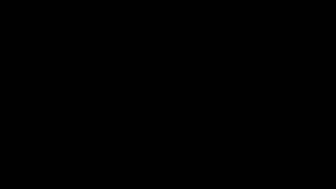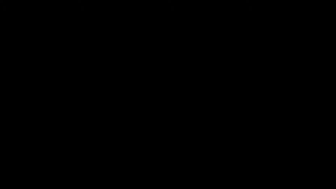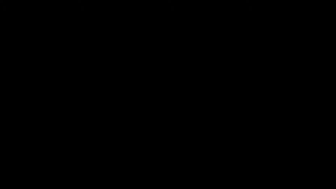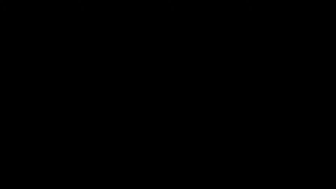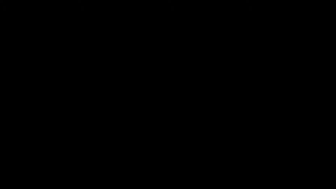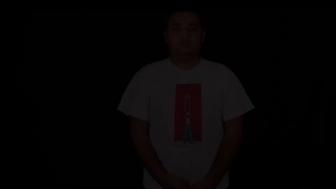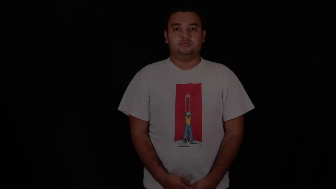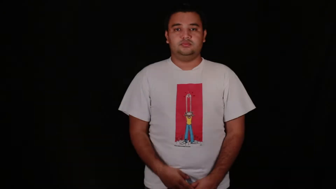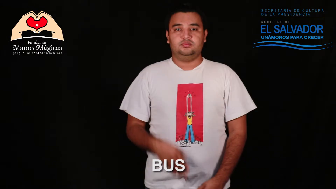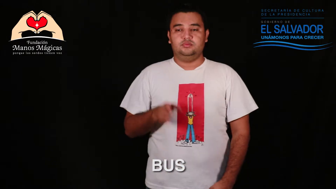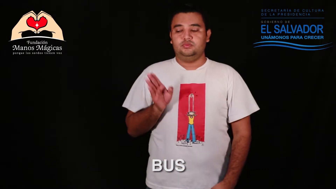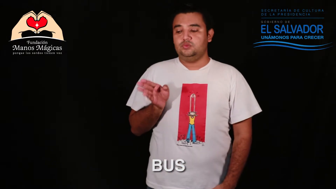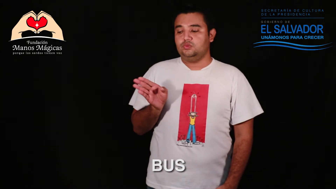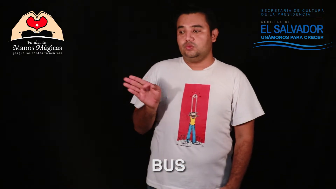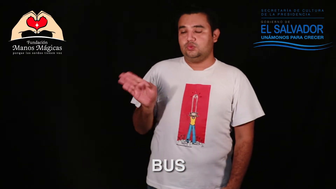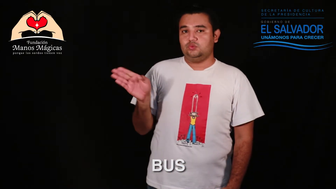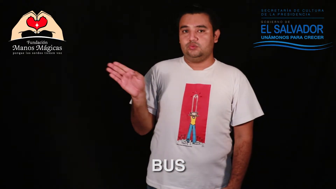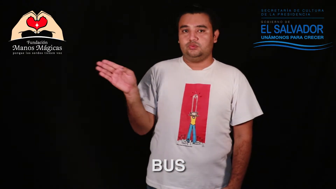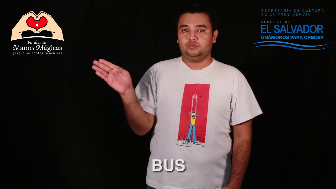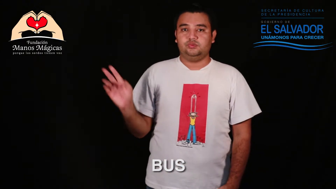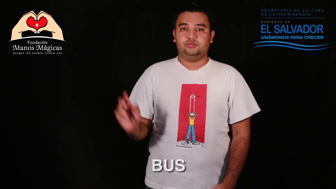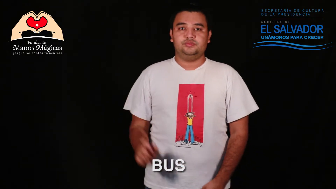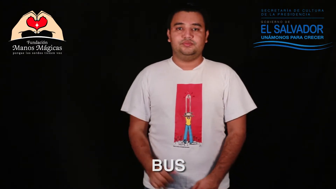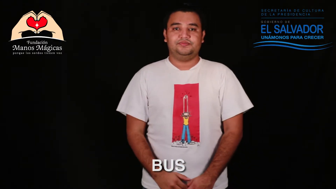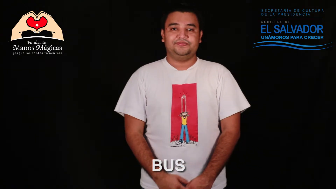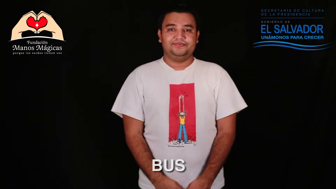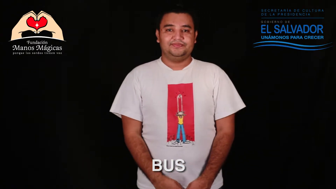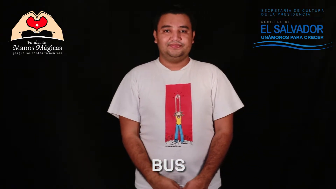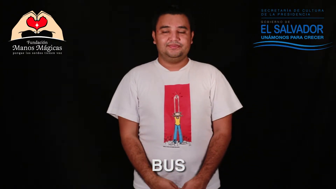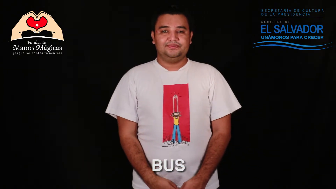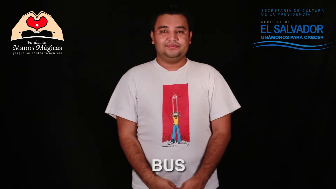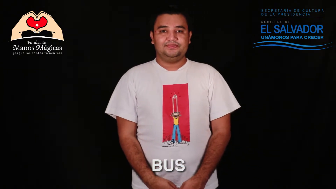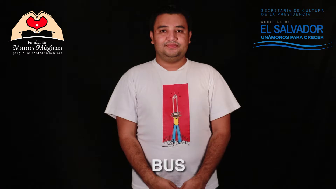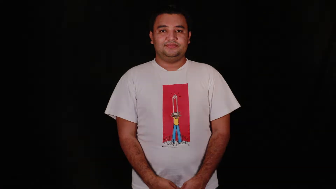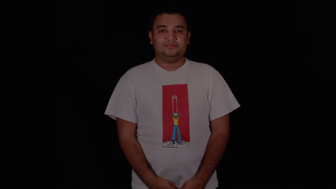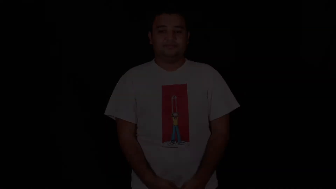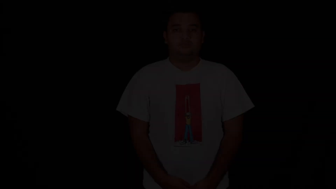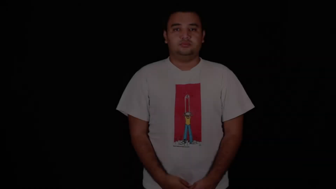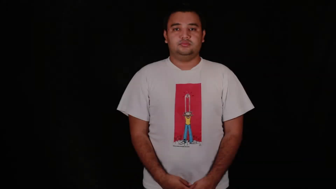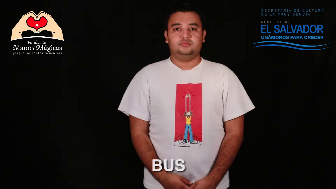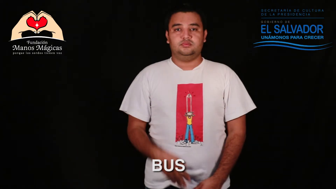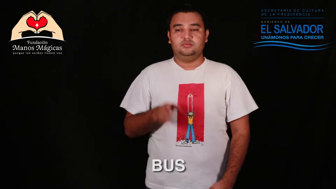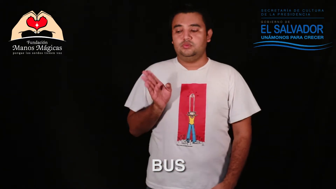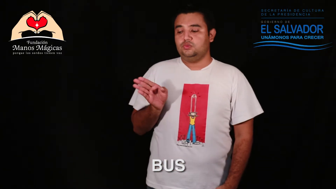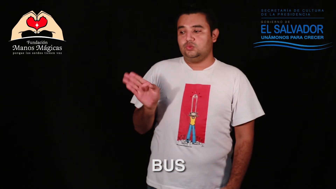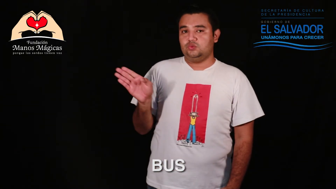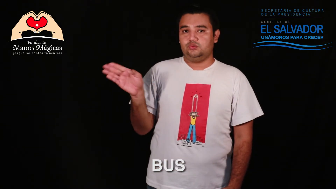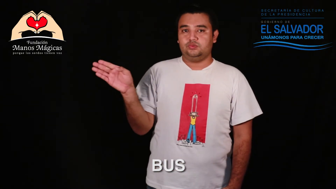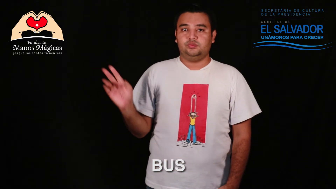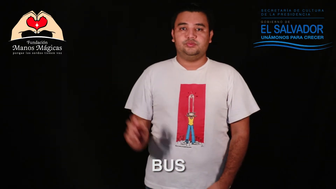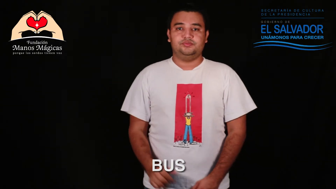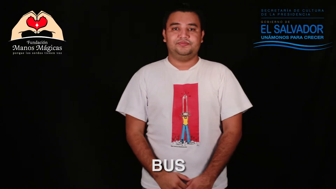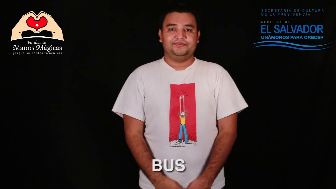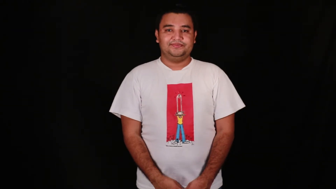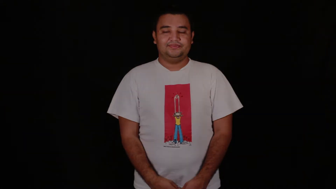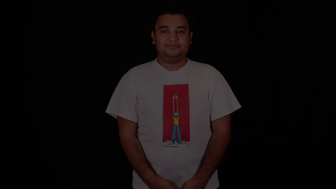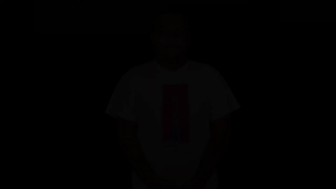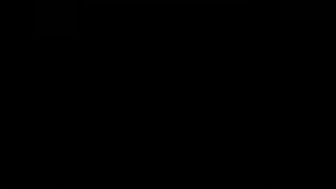Bus